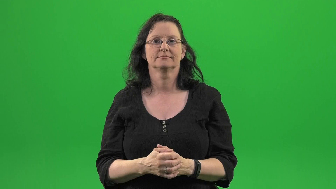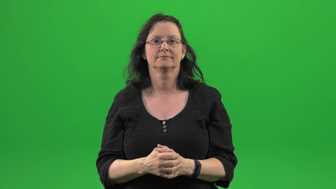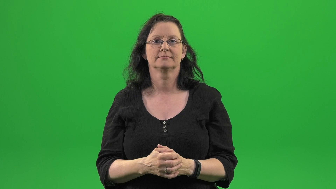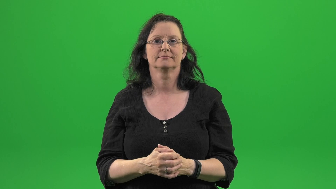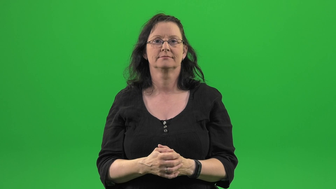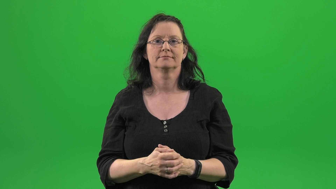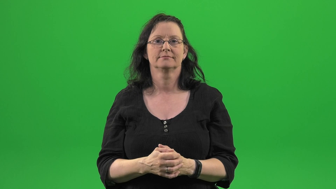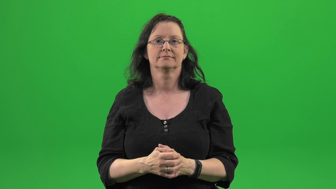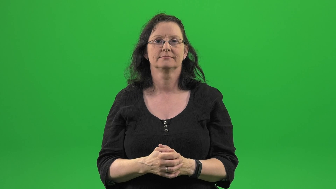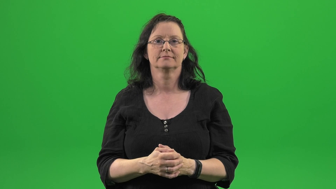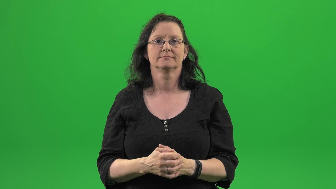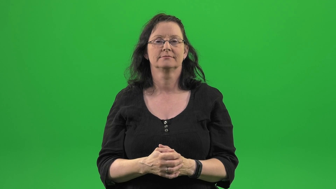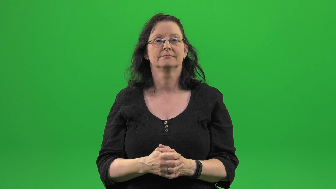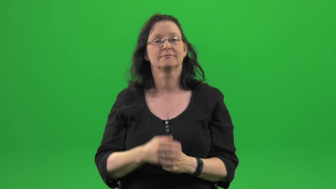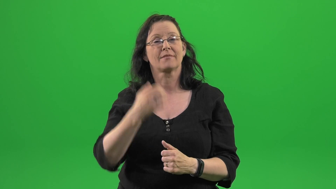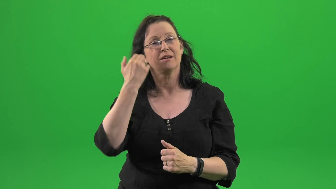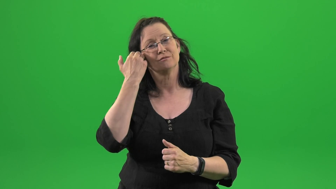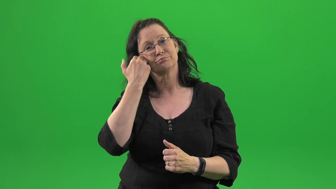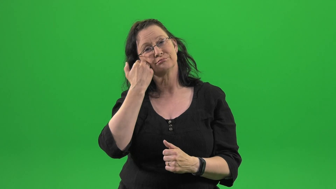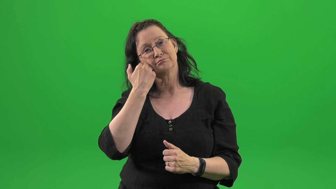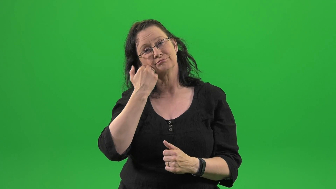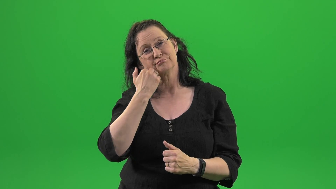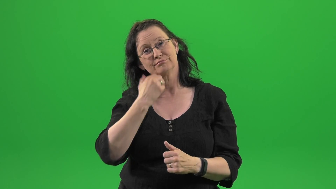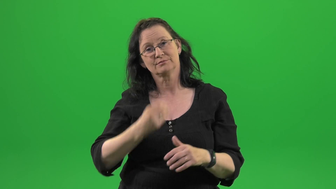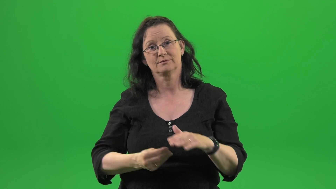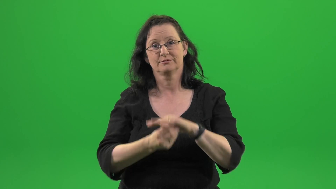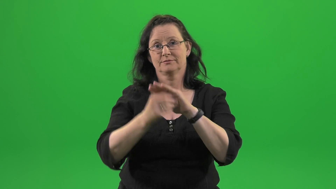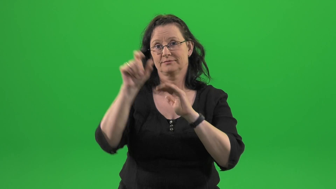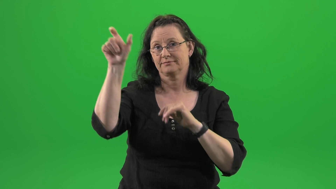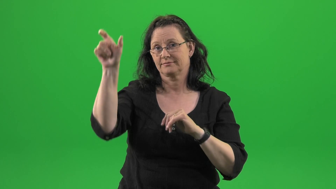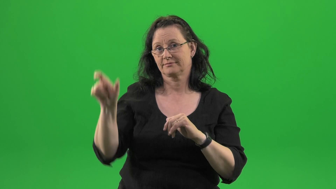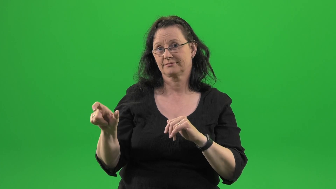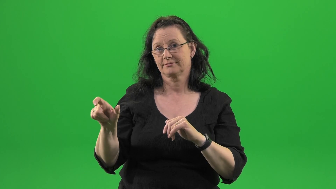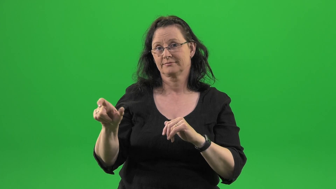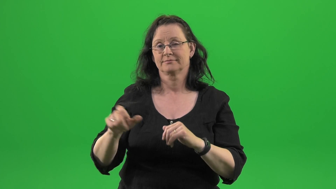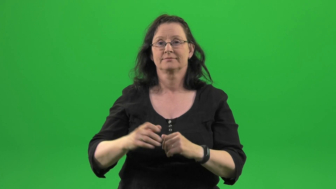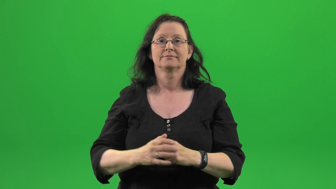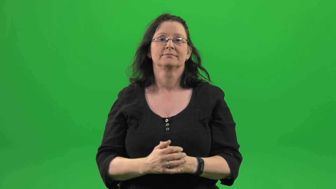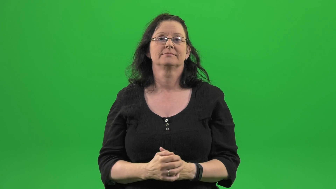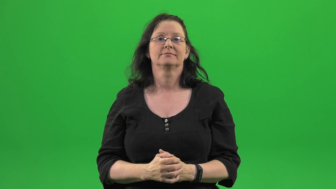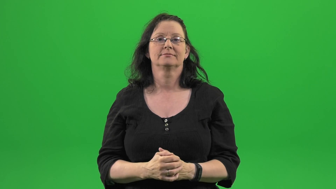Velunnari